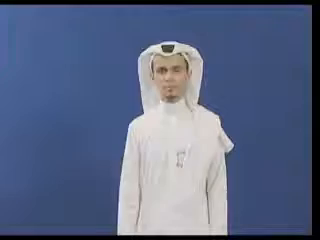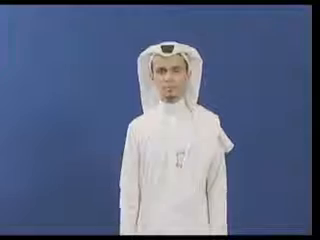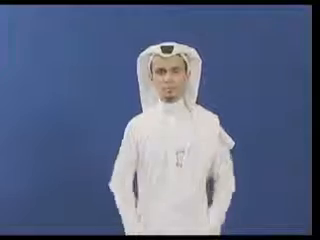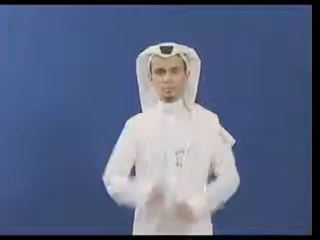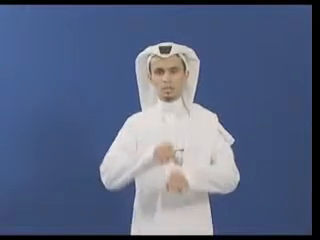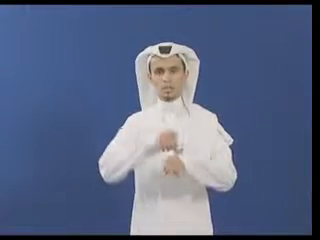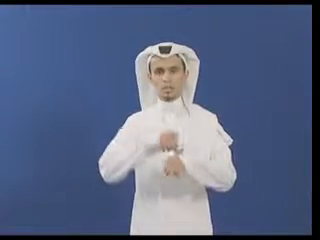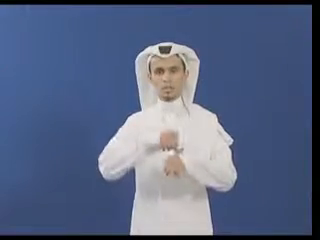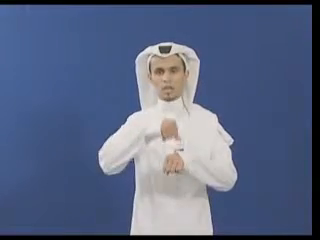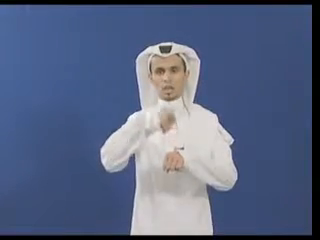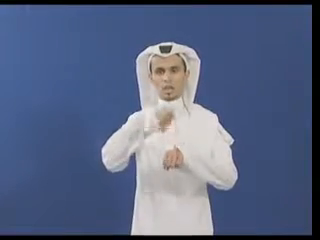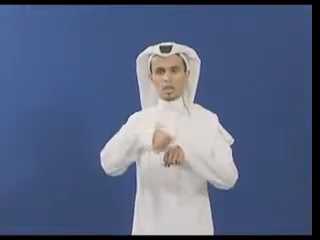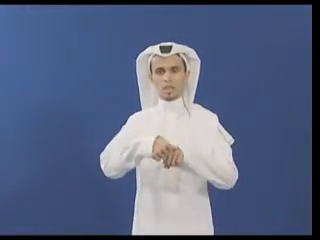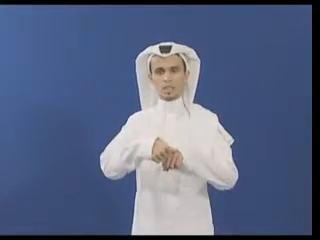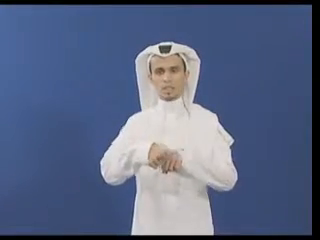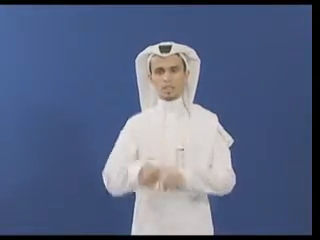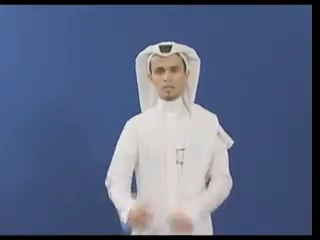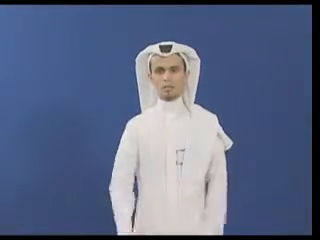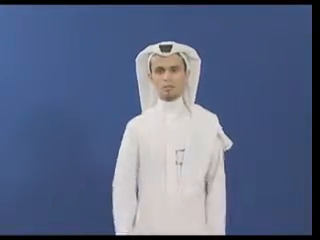شريط لاصق ـ بلاستر